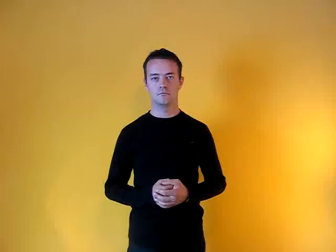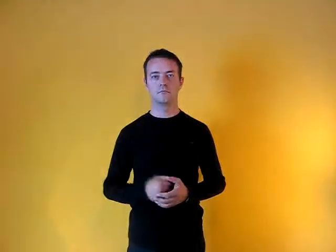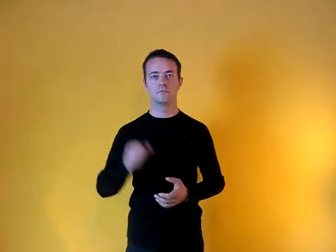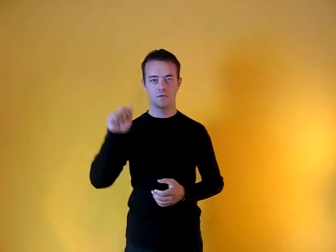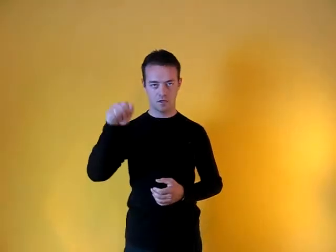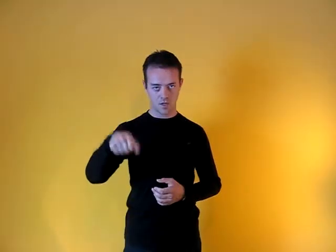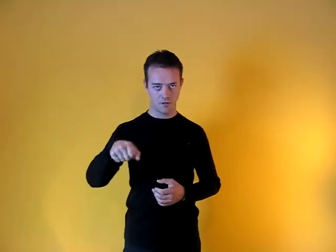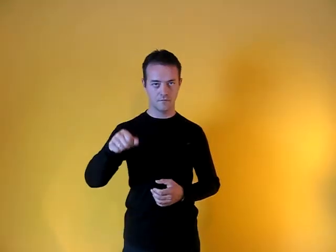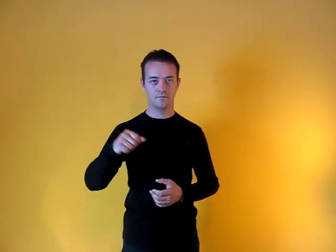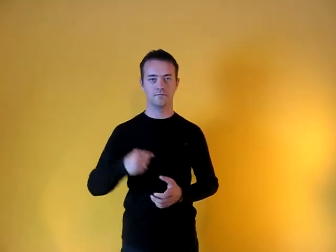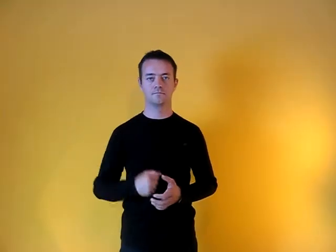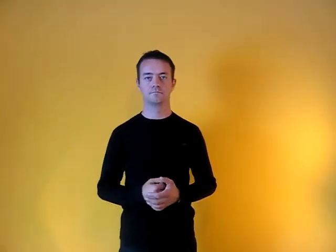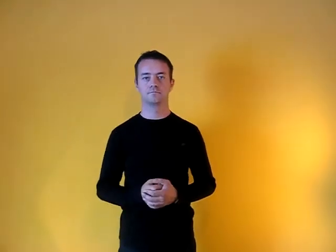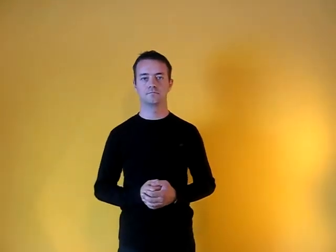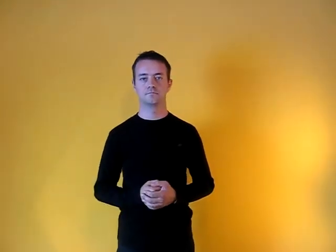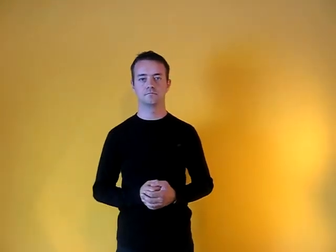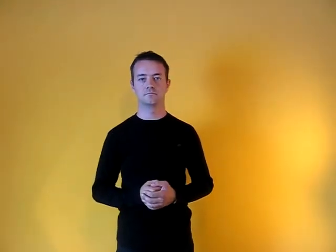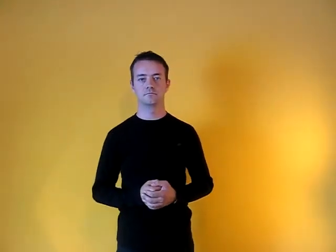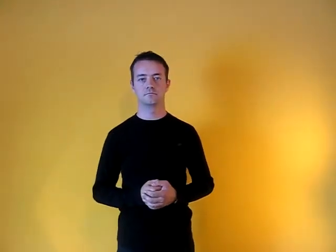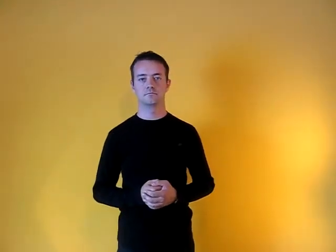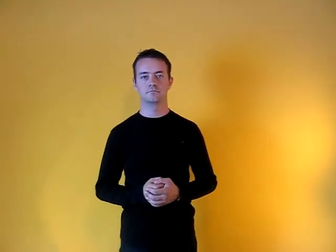Da